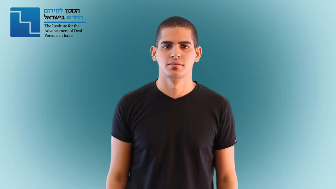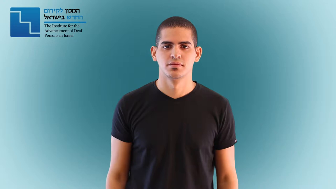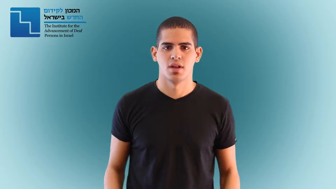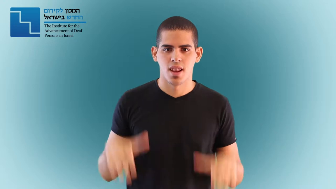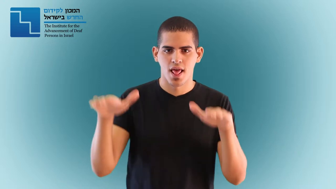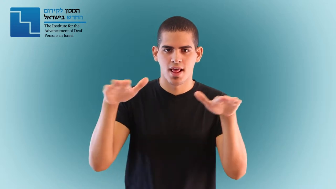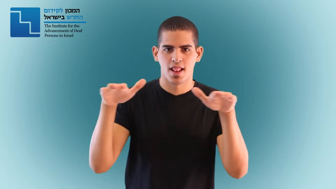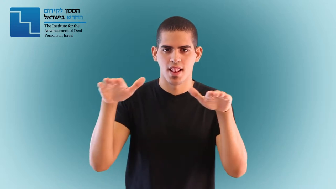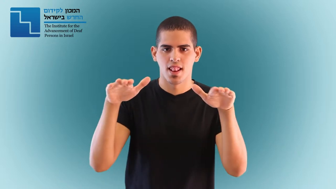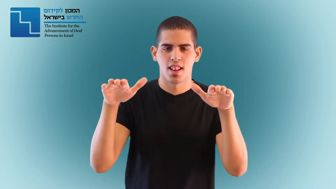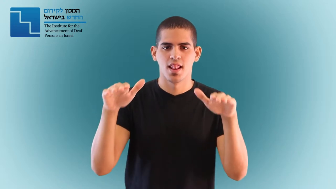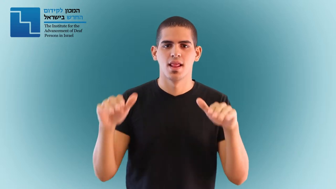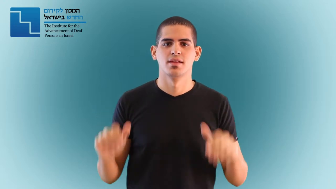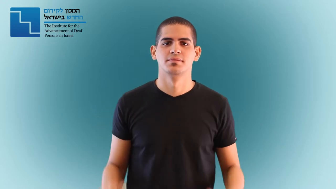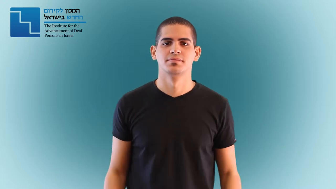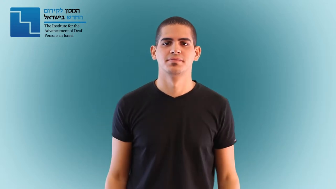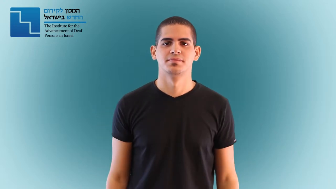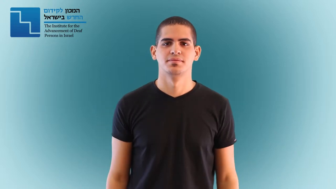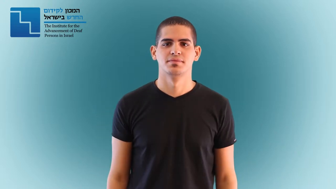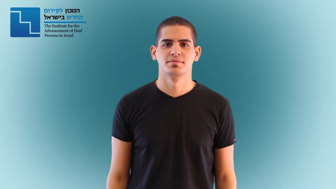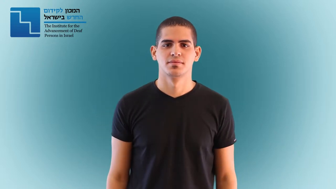לאחל